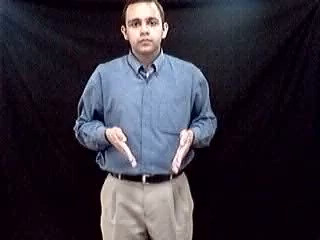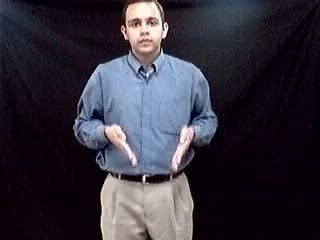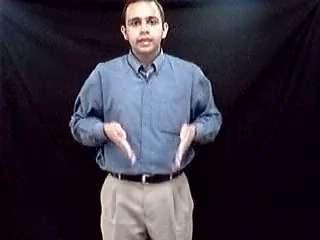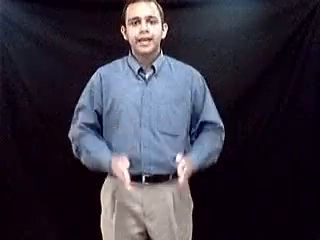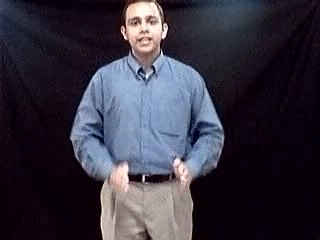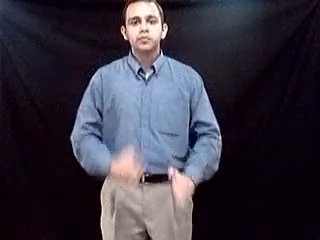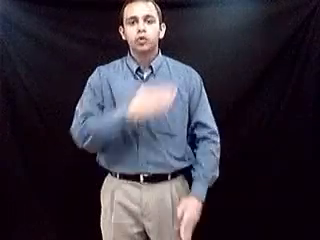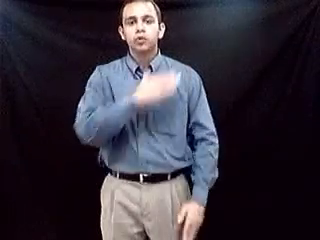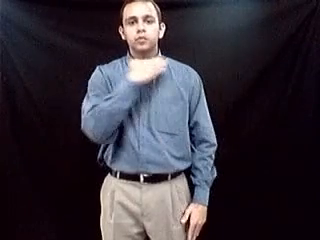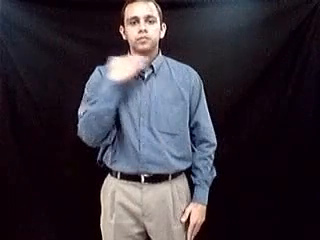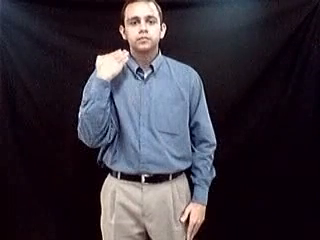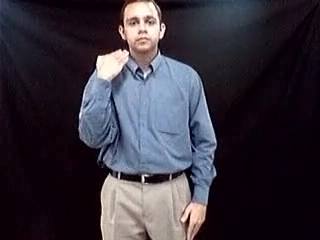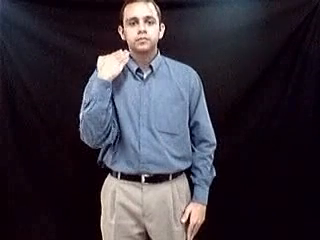natimorto